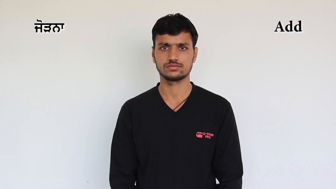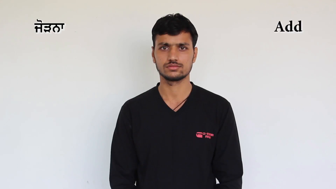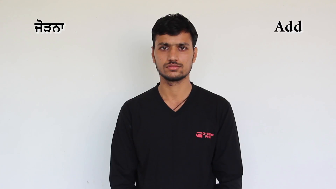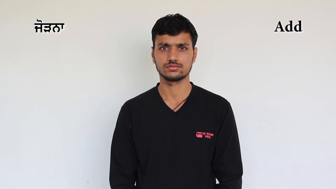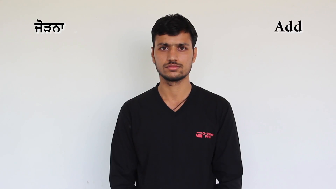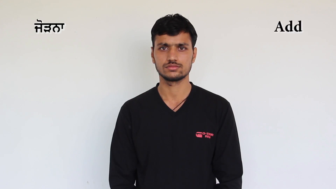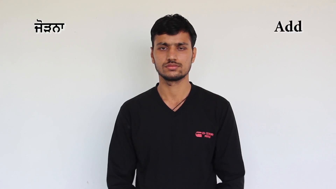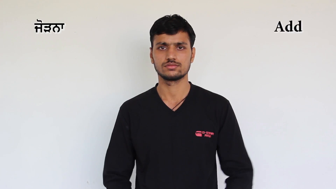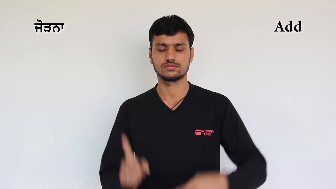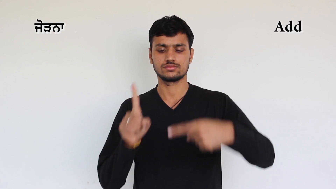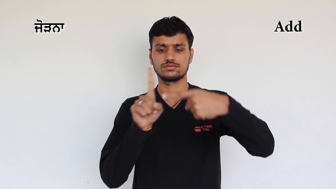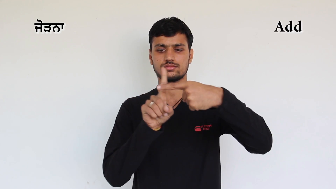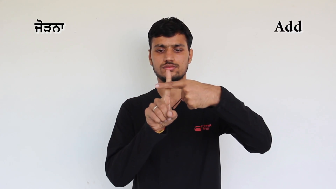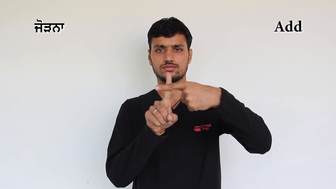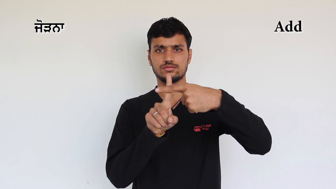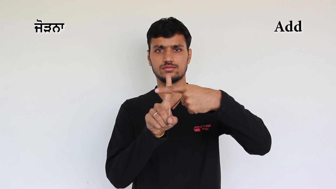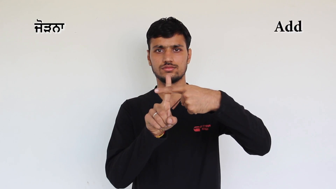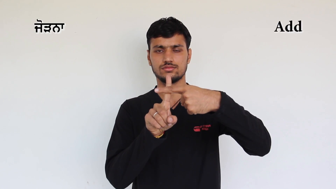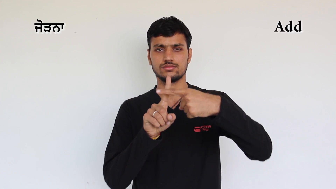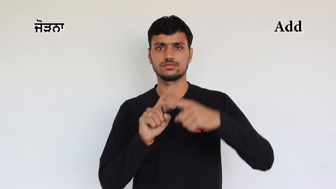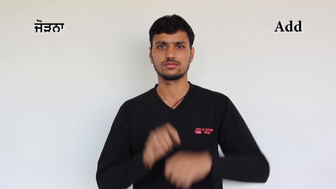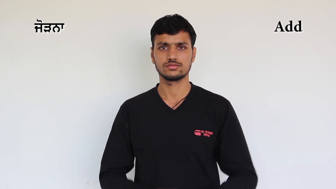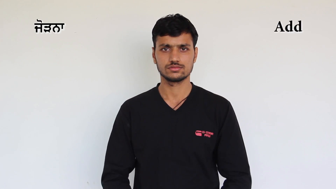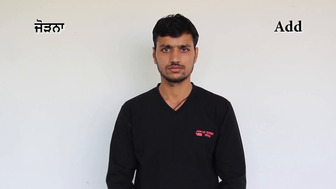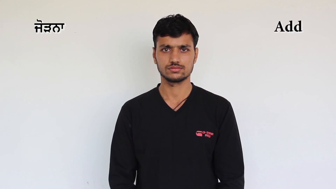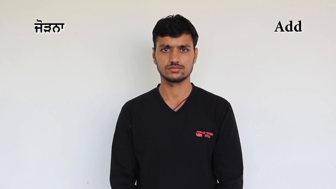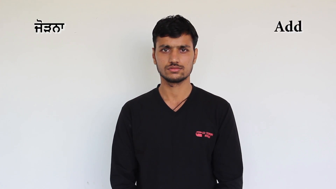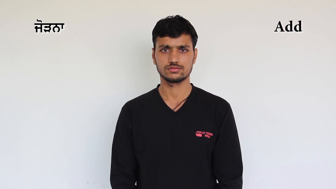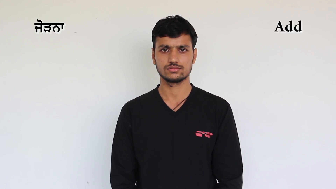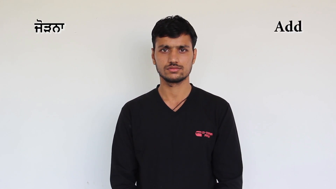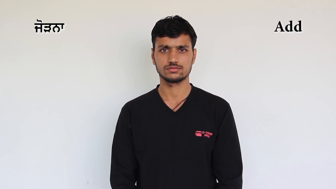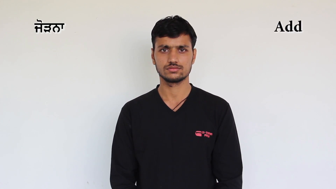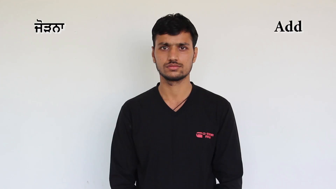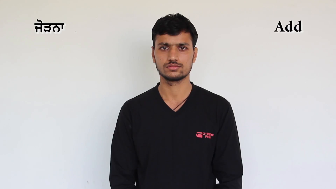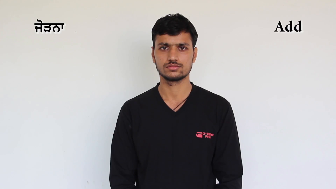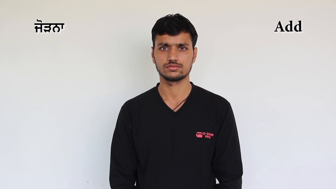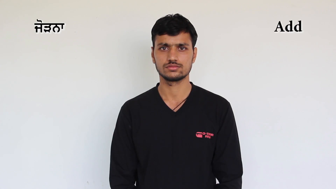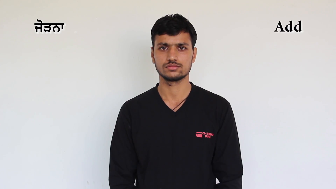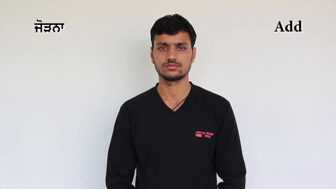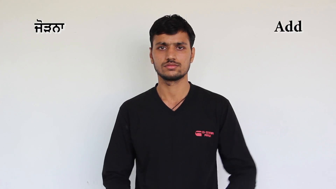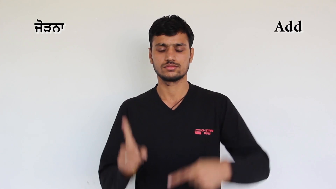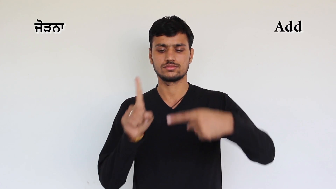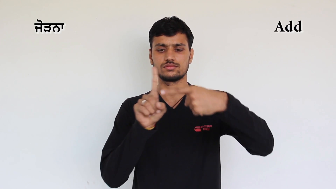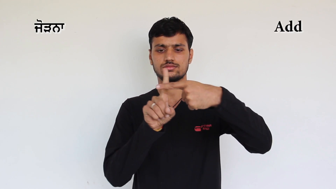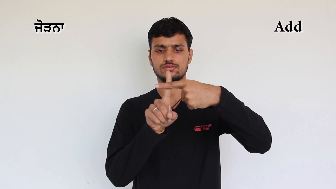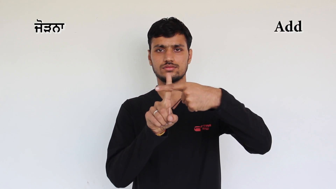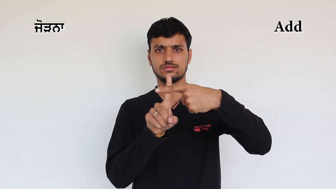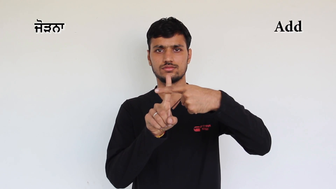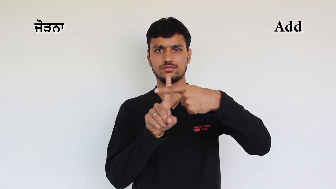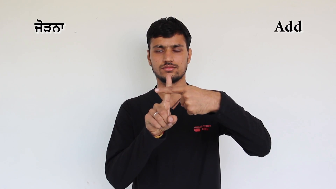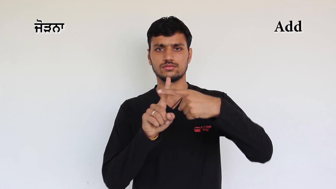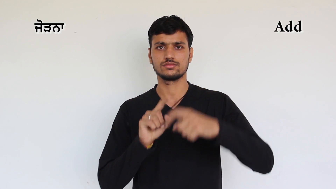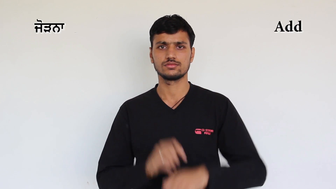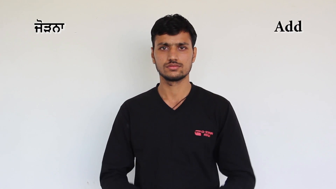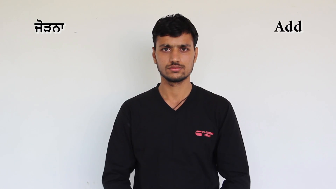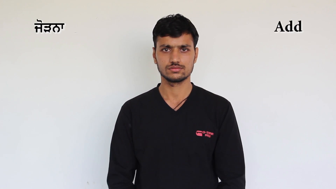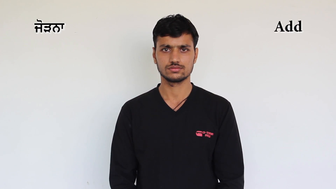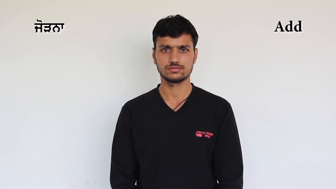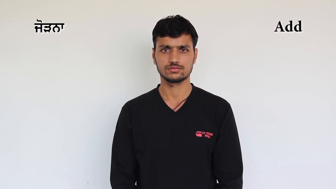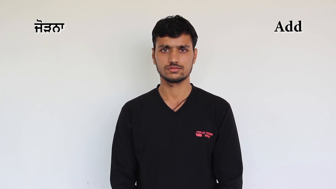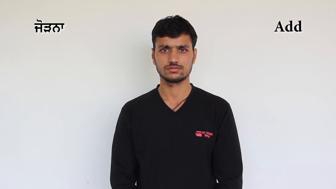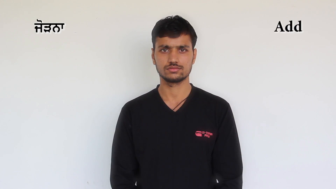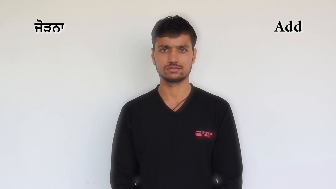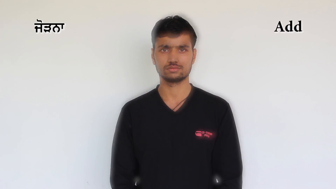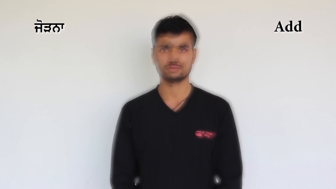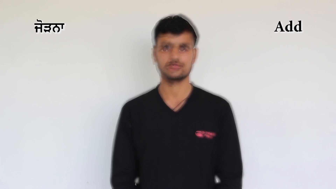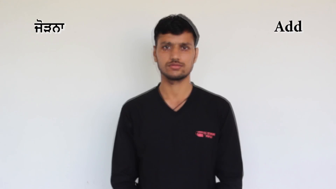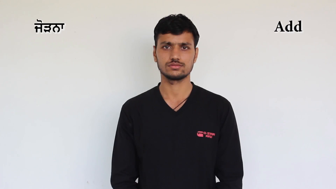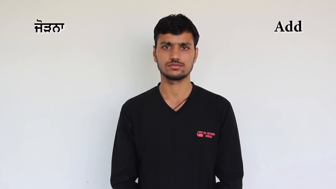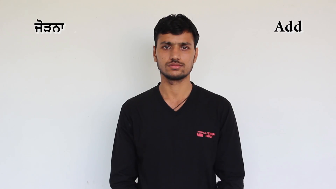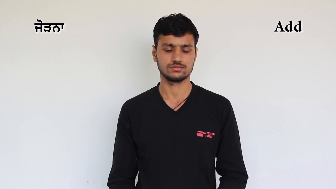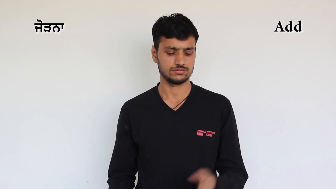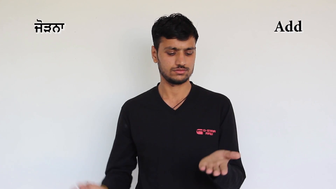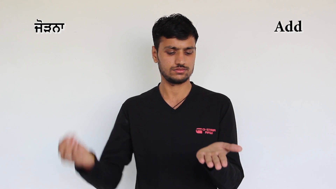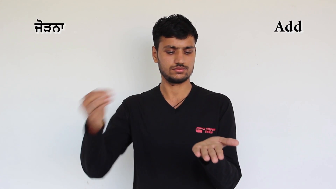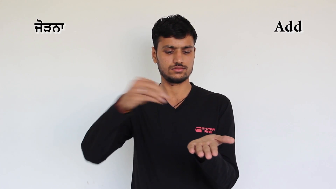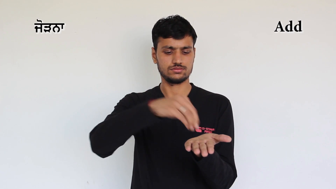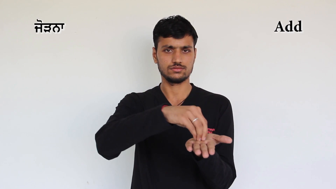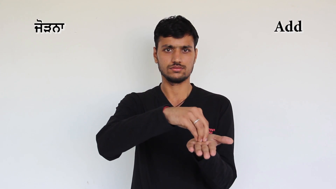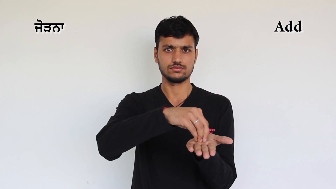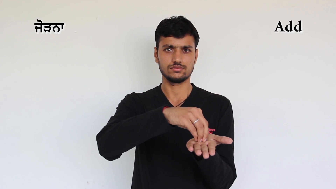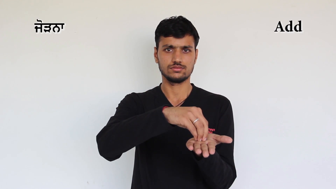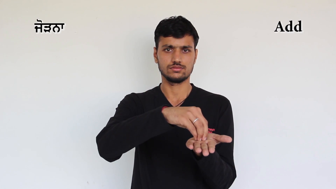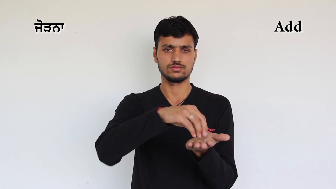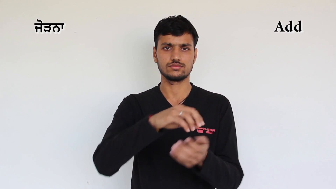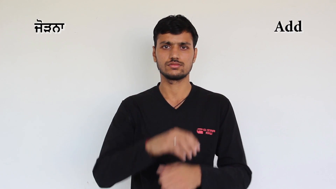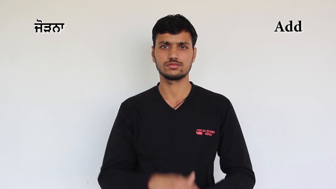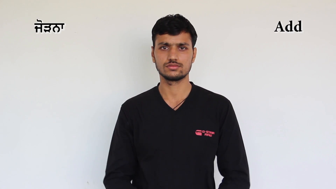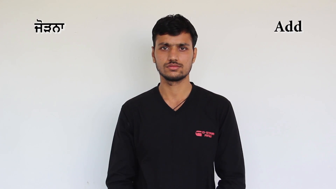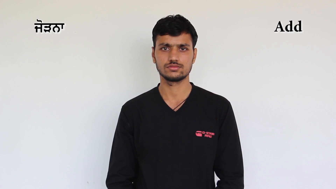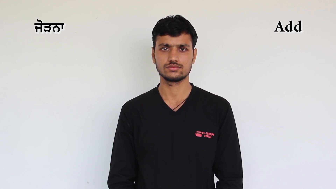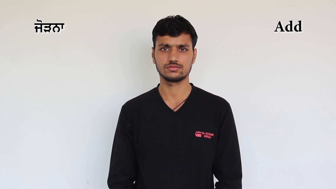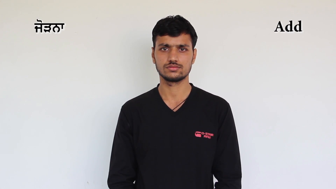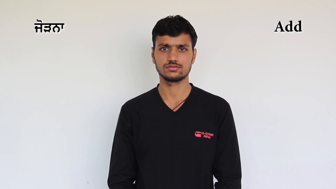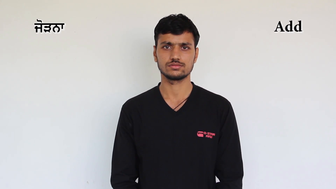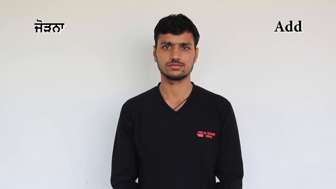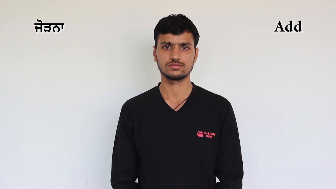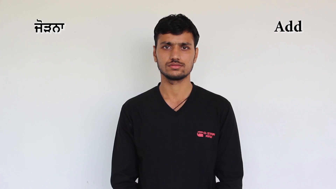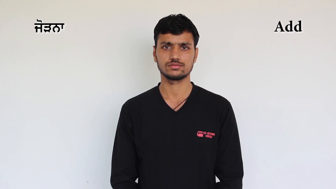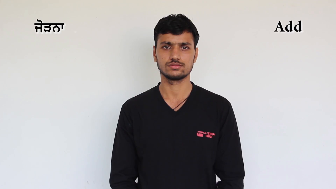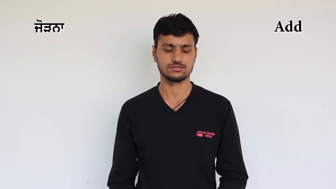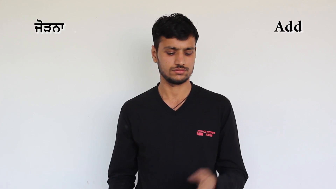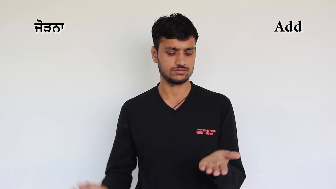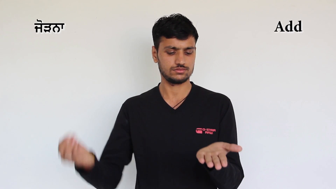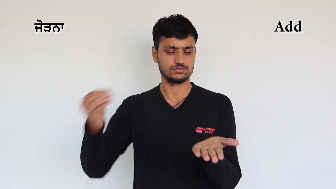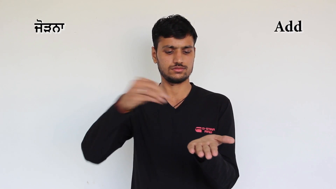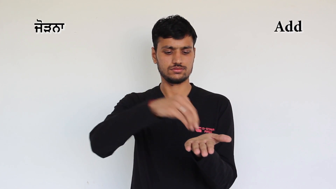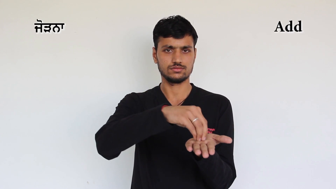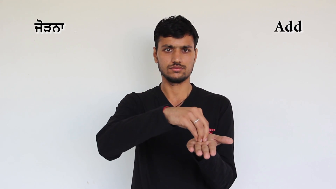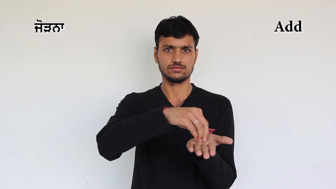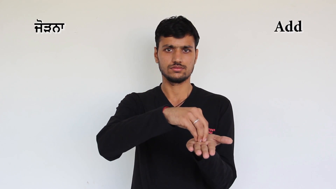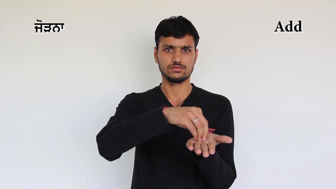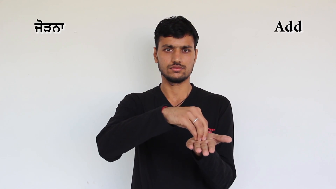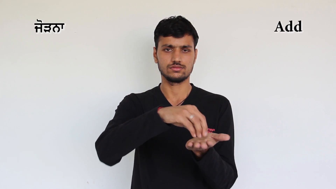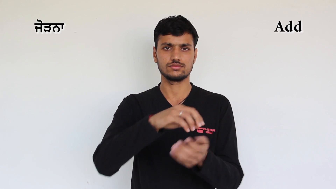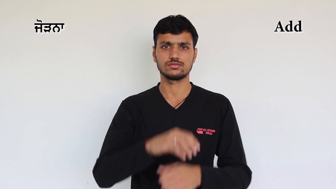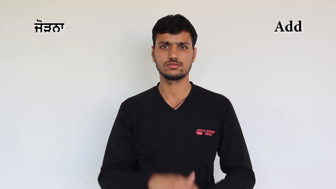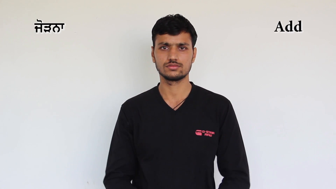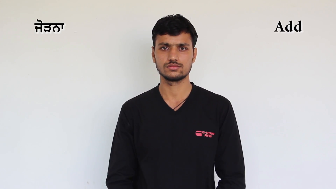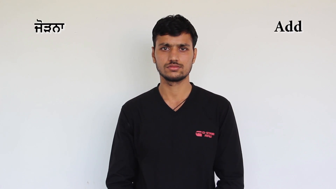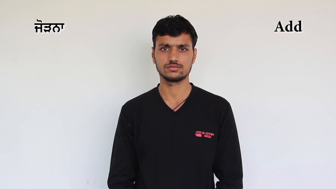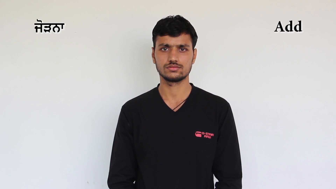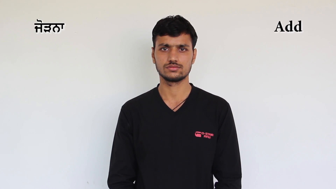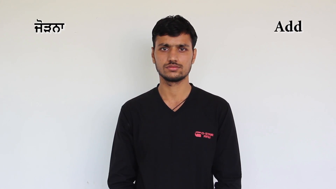ਜੋੜਨਾ